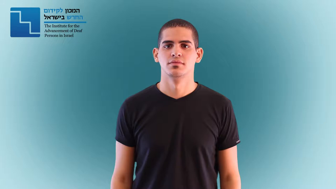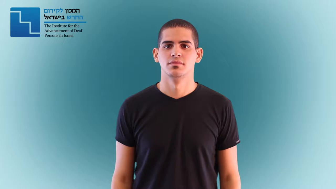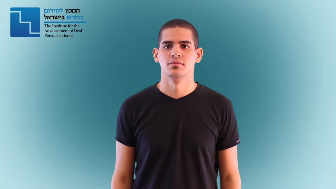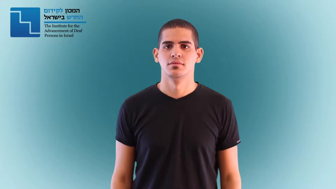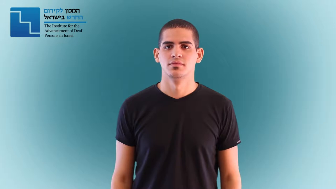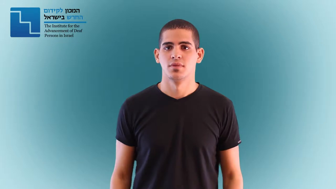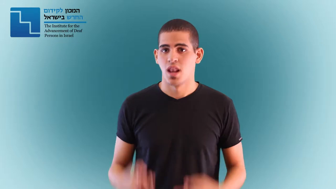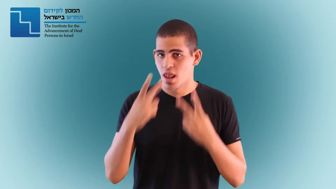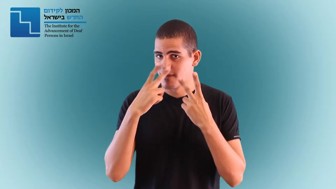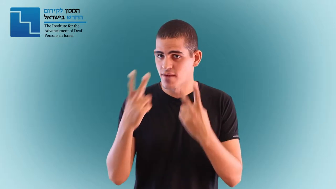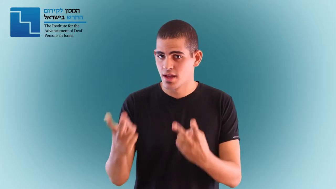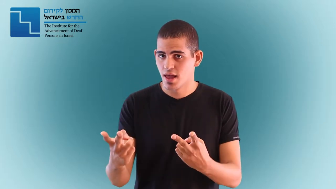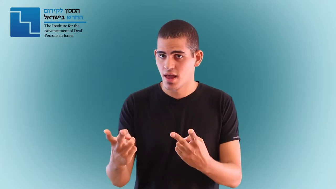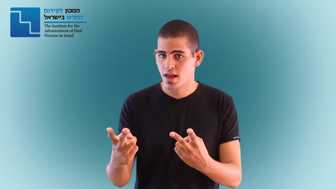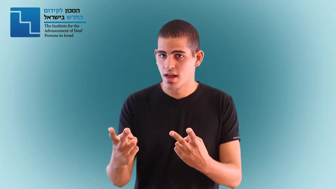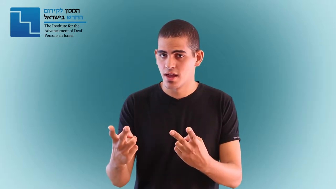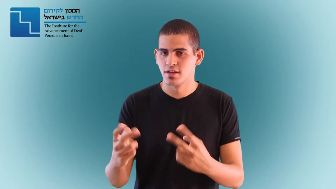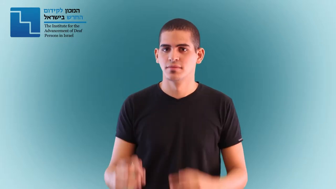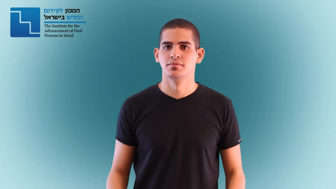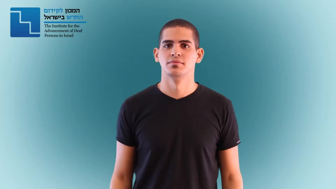לבקר (אורח)